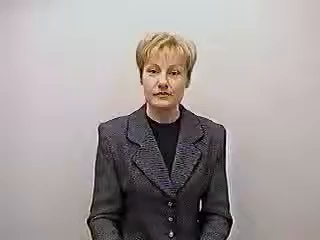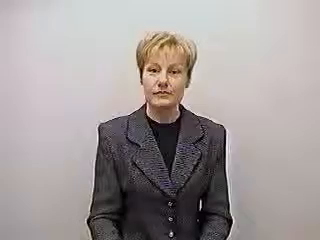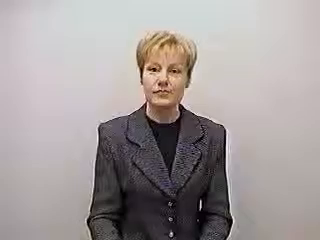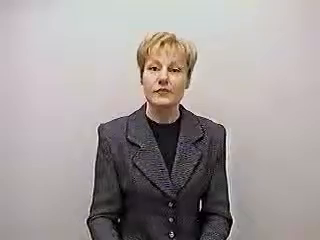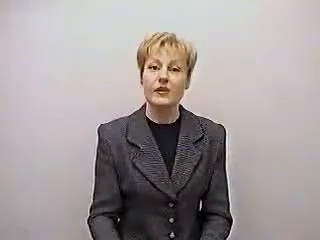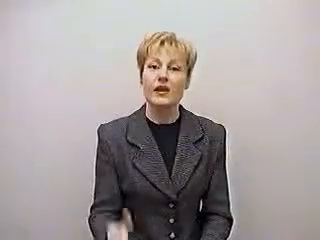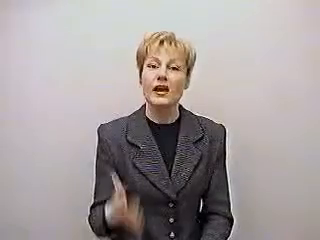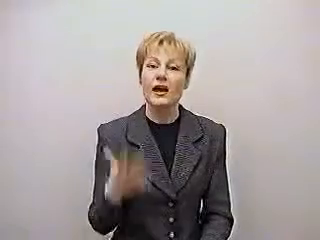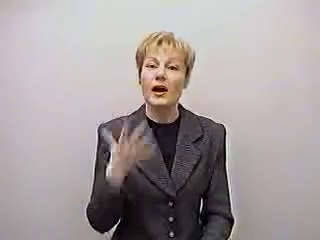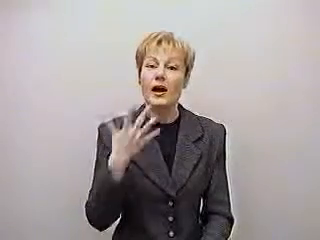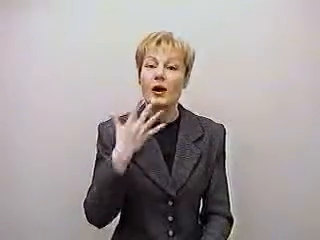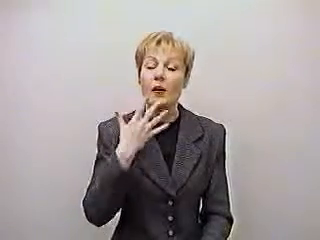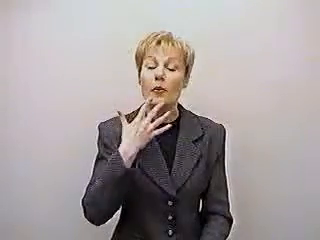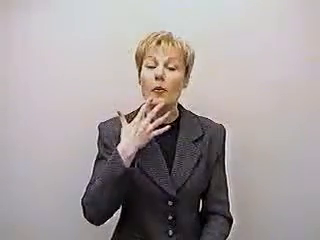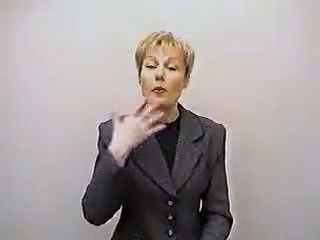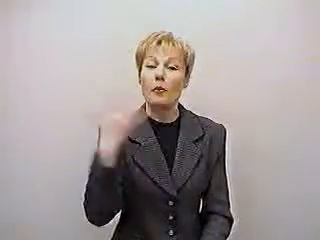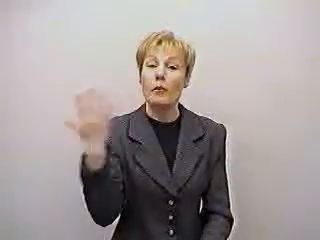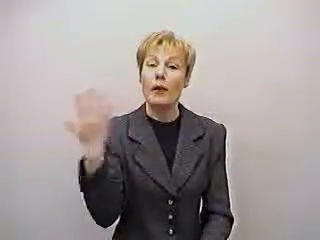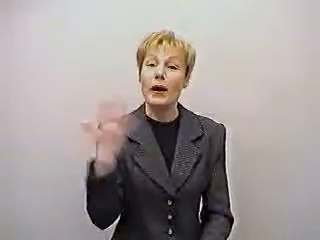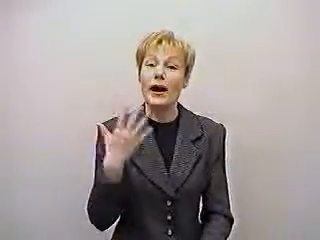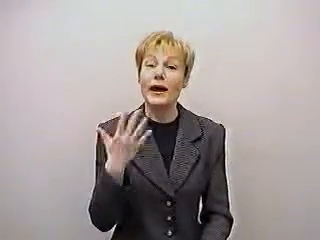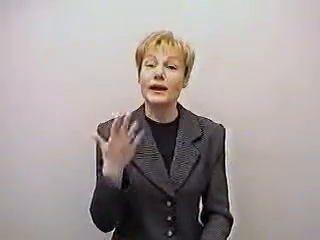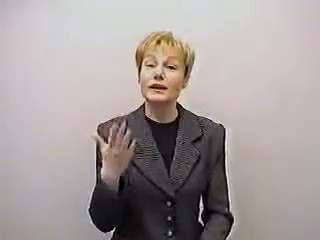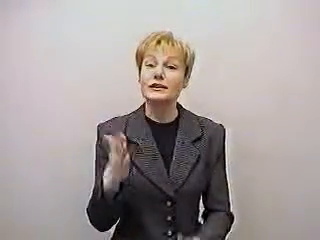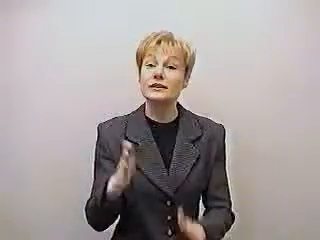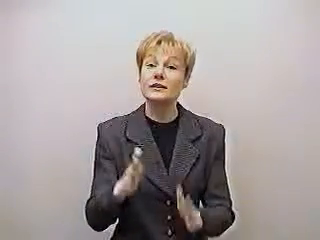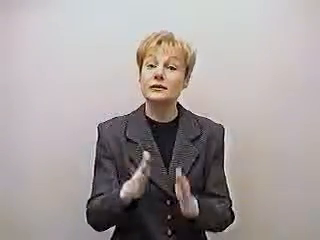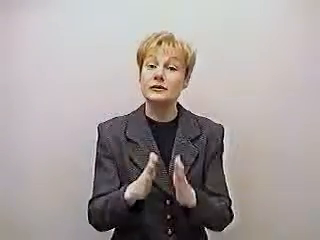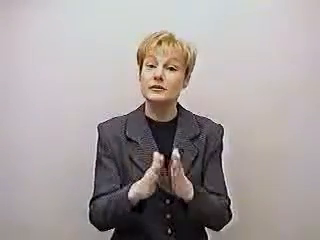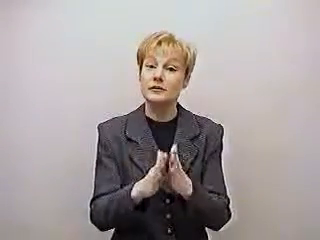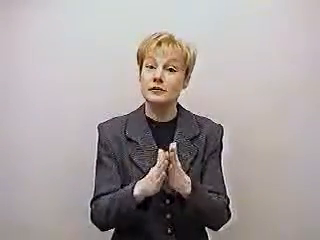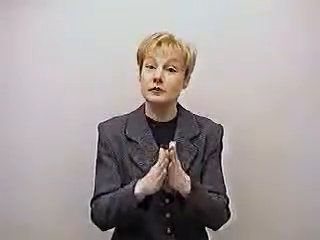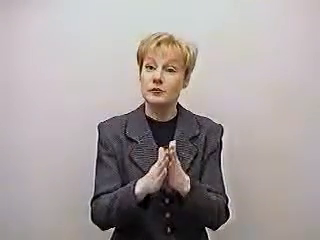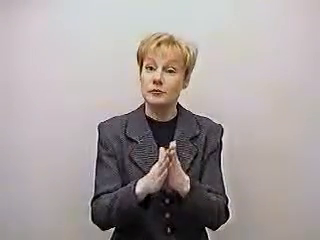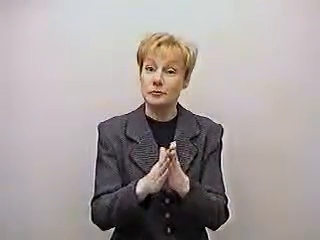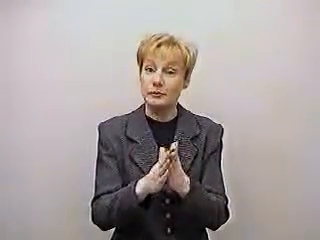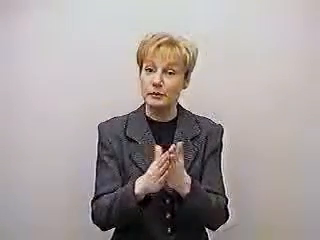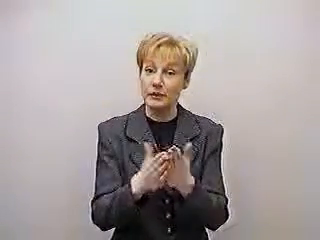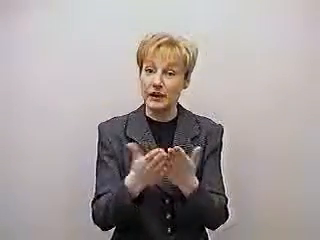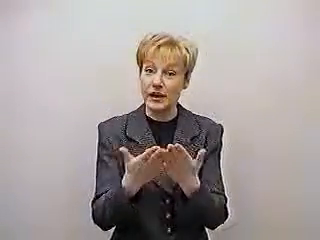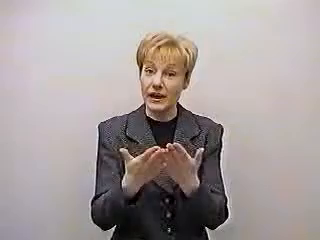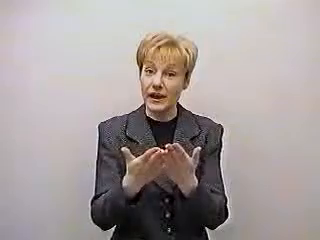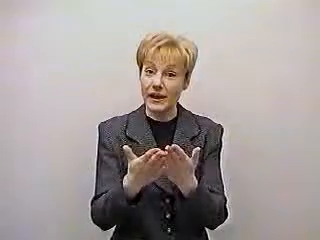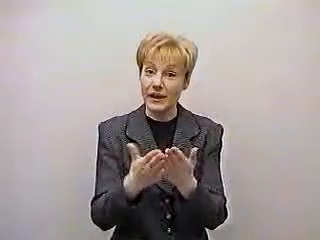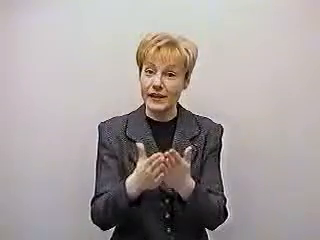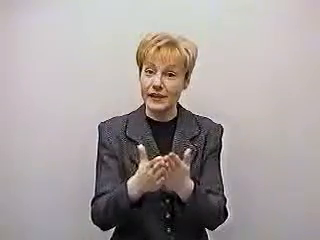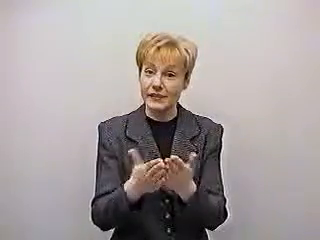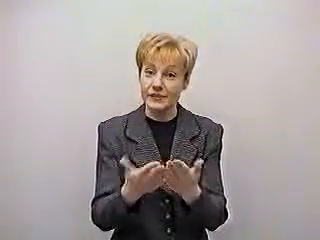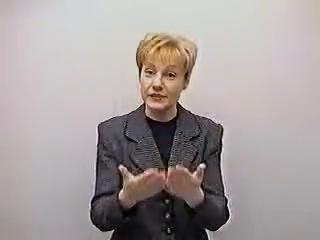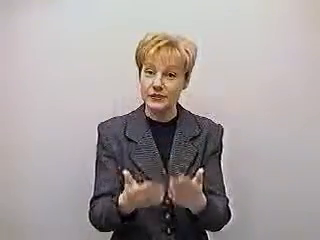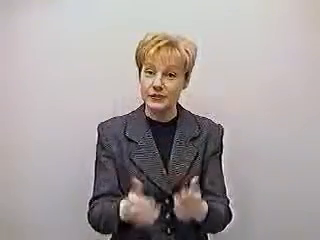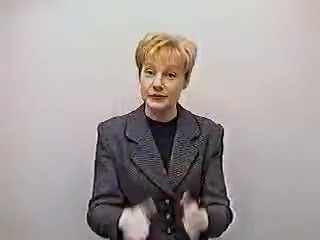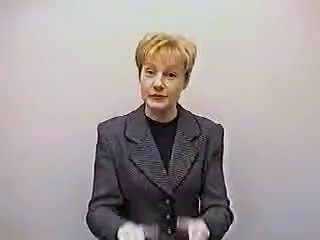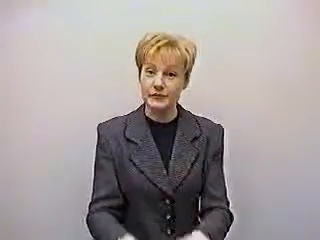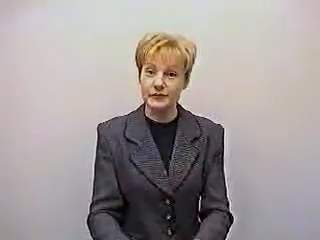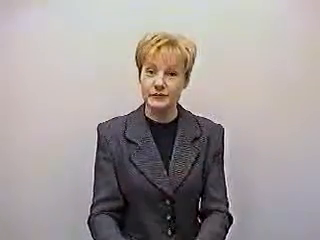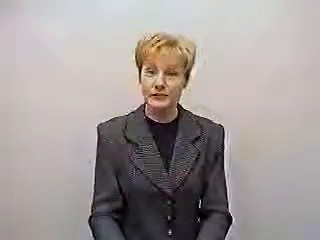партбилет